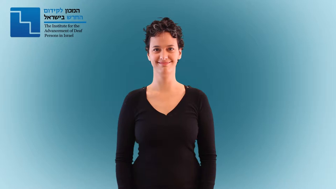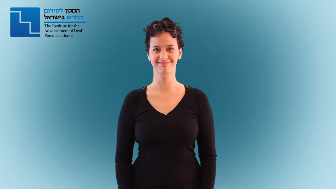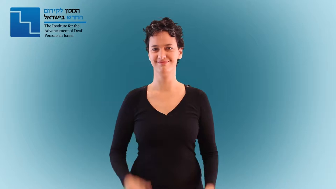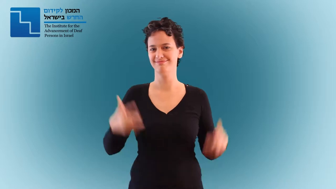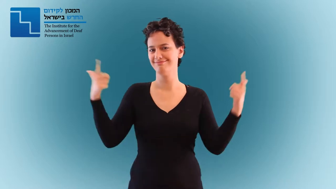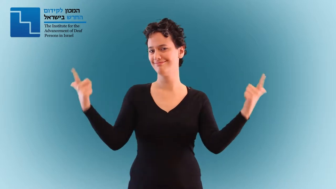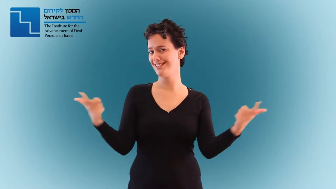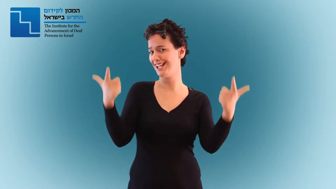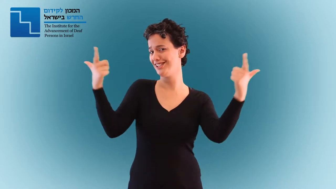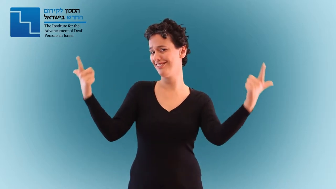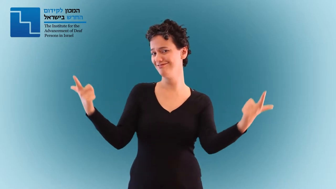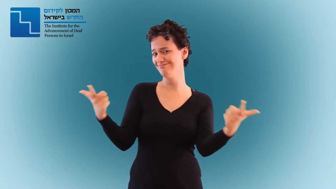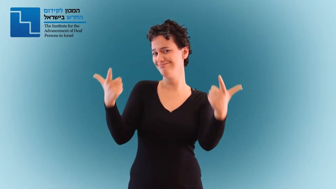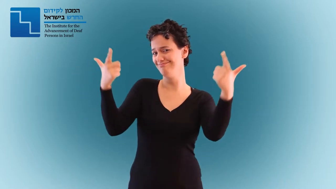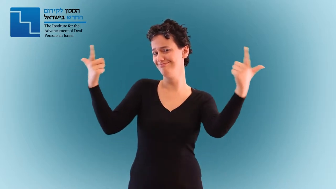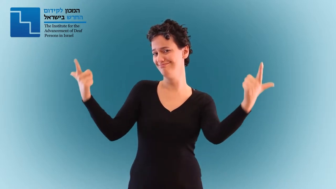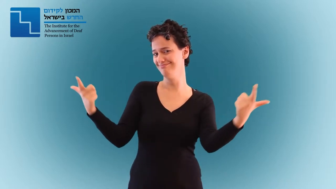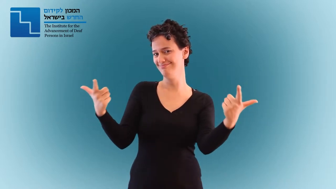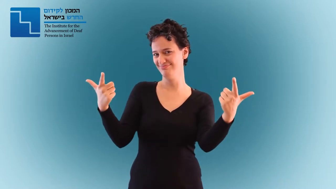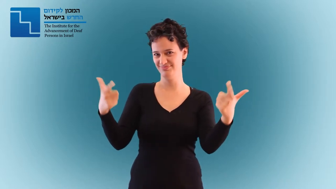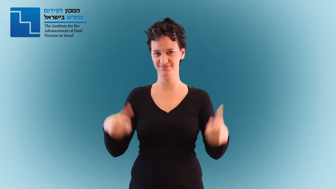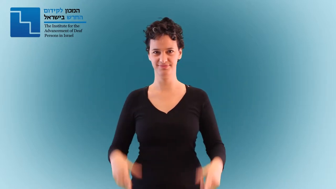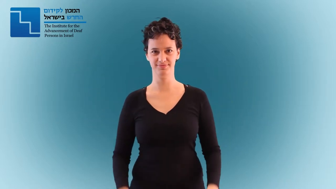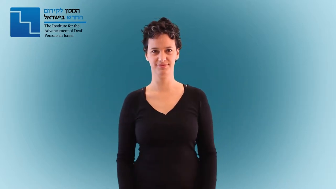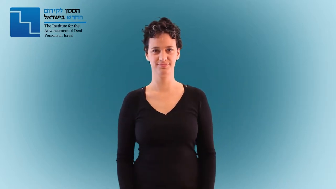נשף / מסיבה